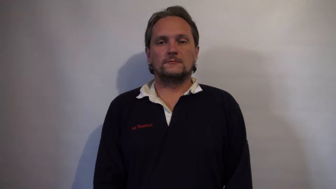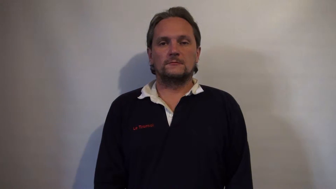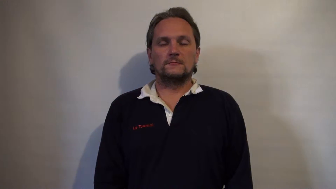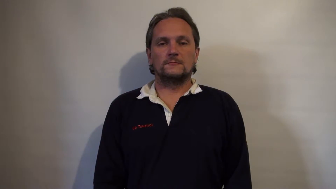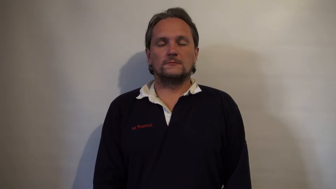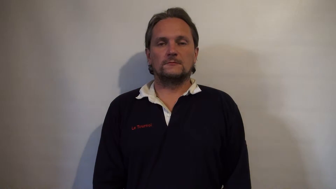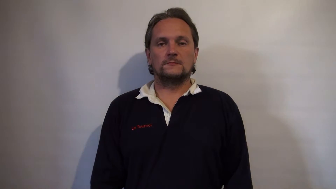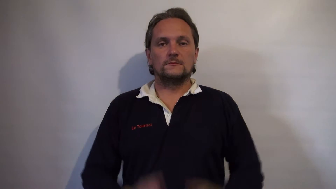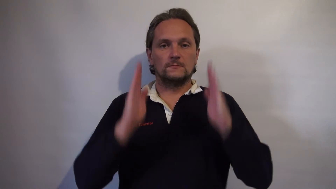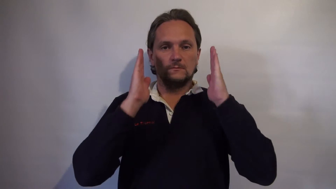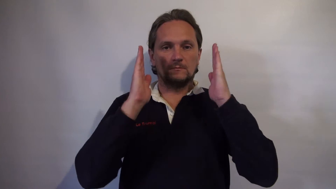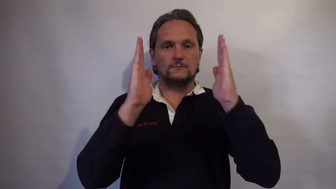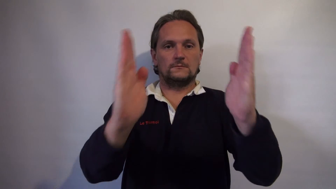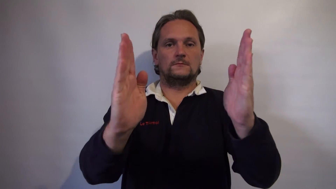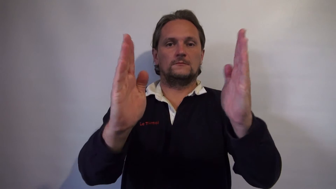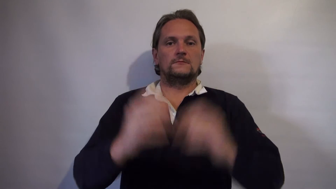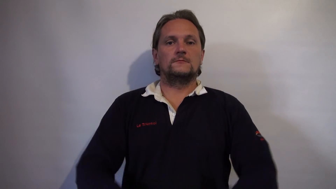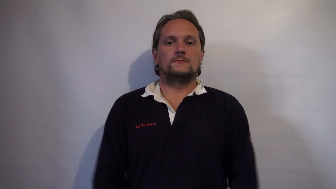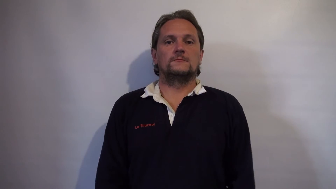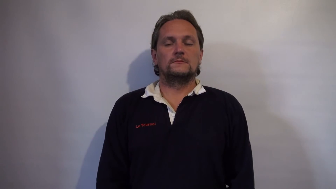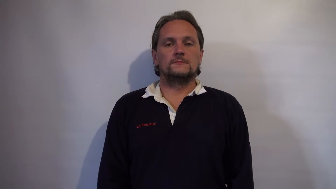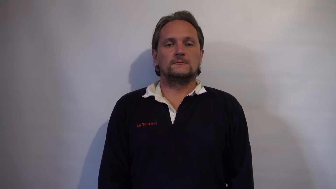Couloir